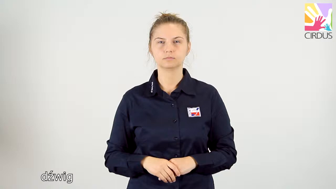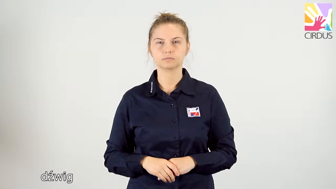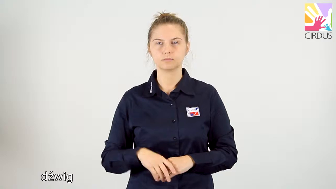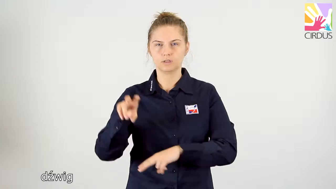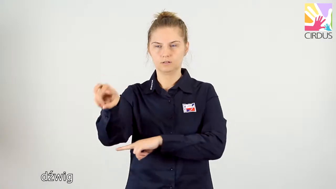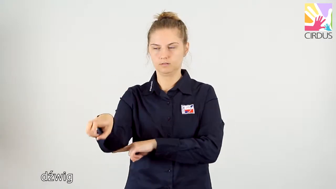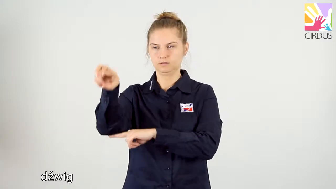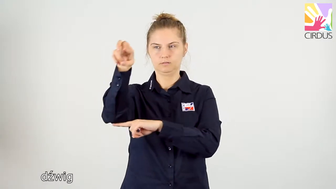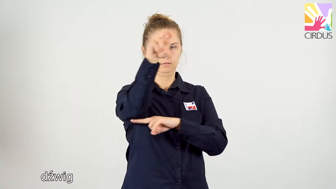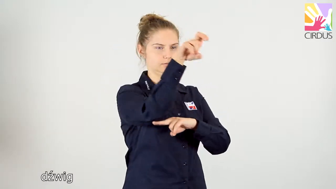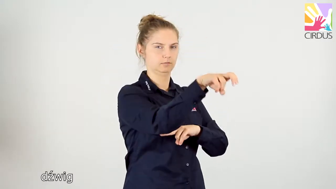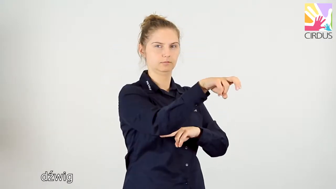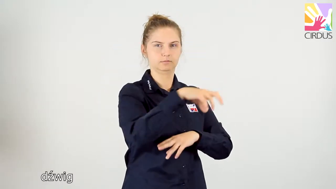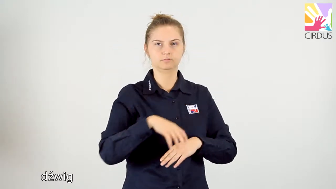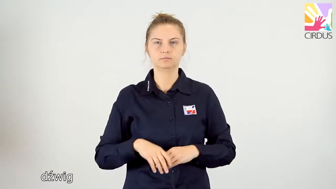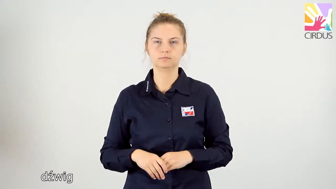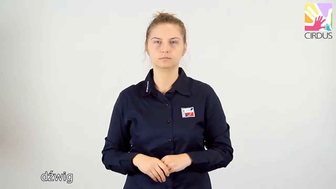dźwig